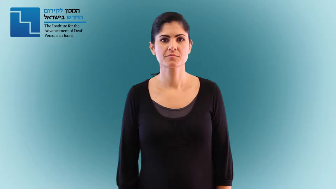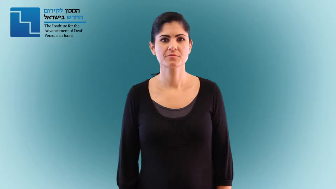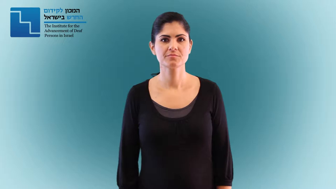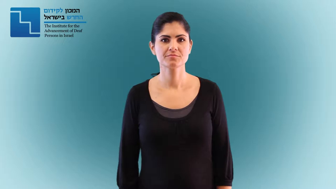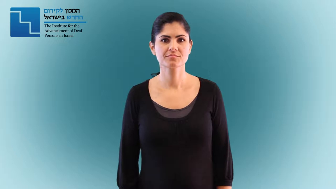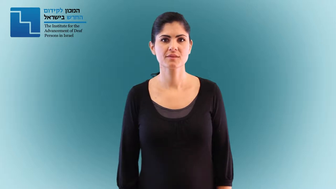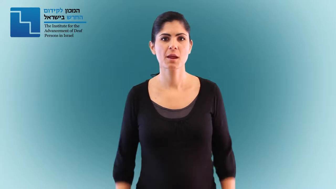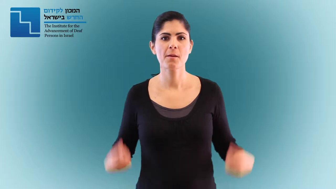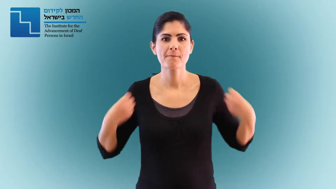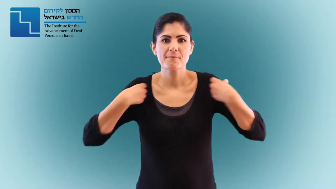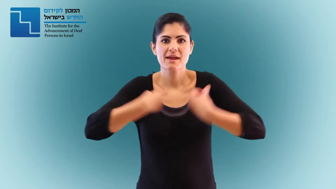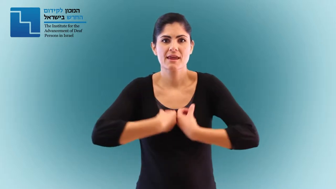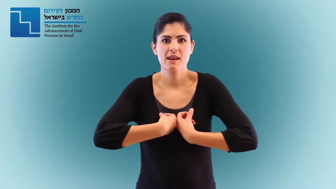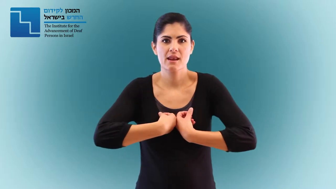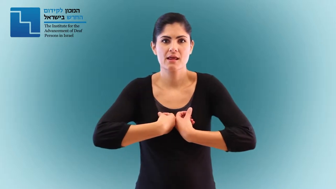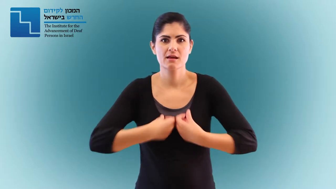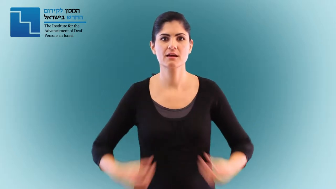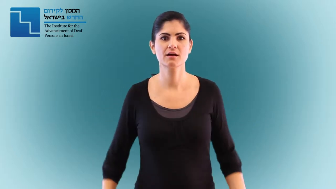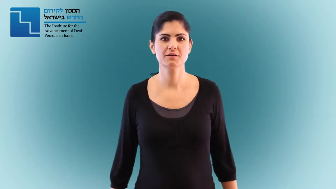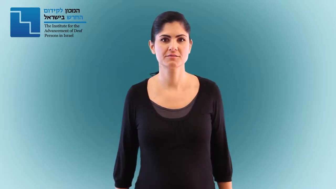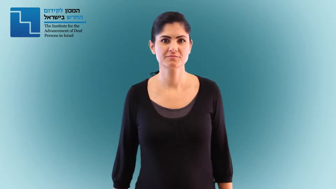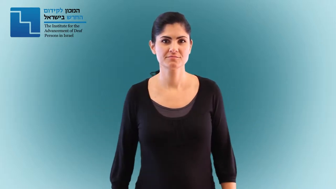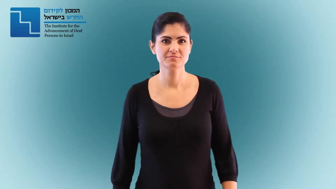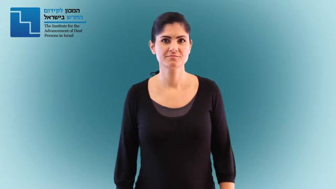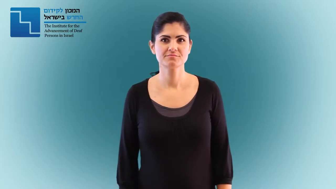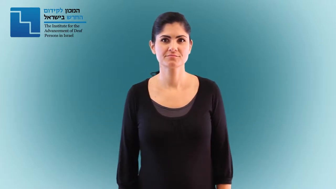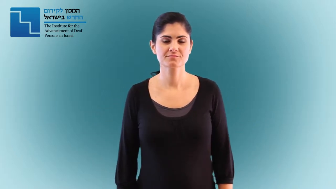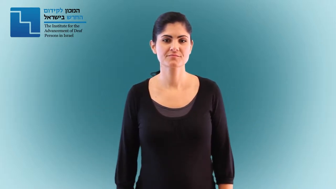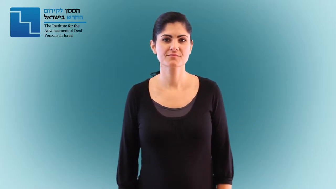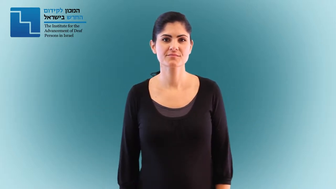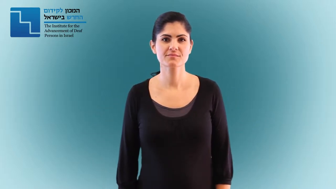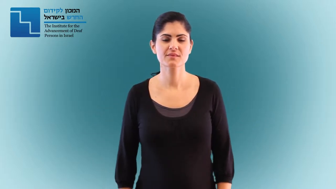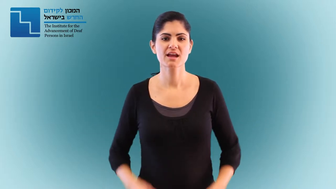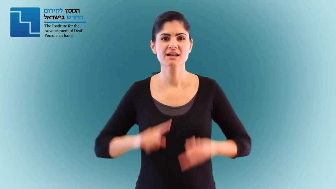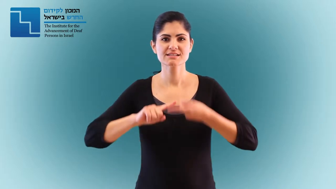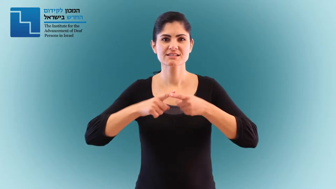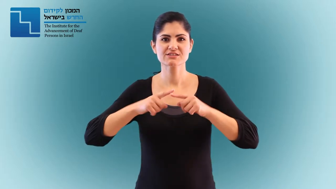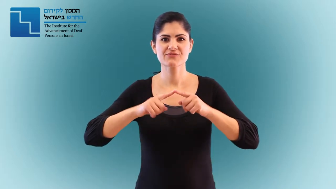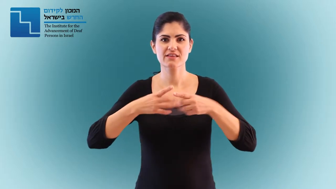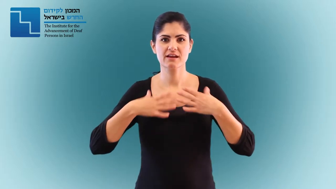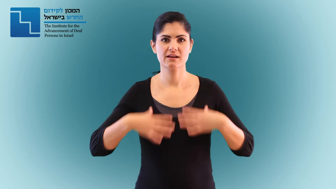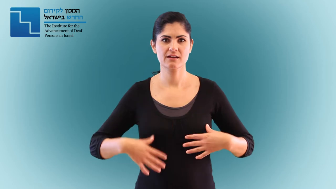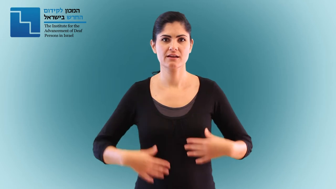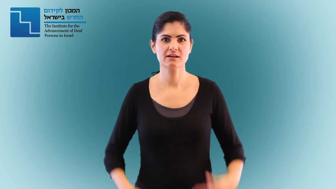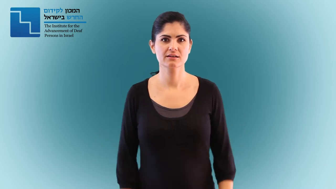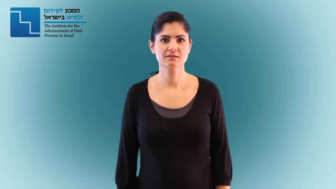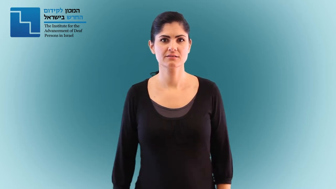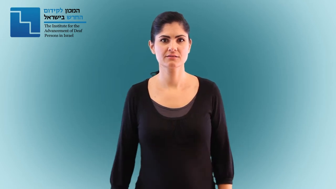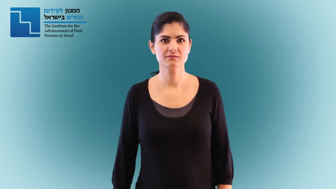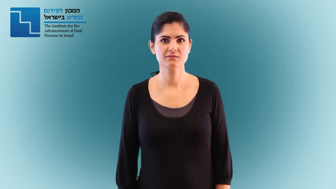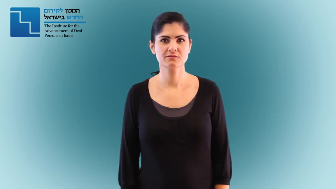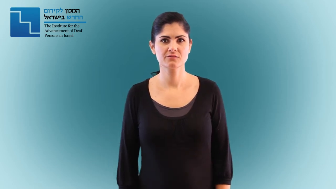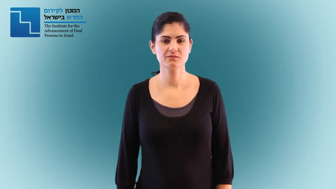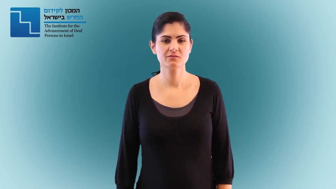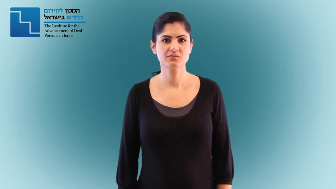מעיל